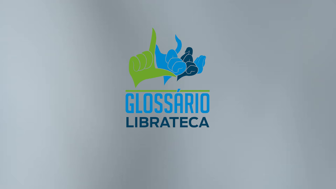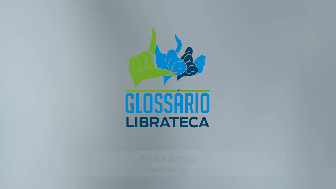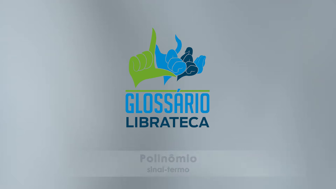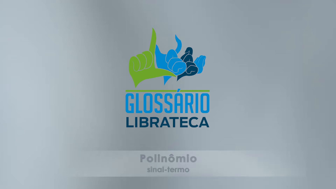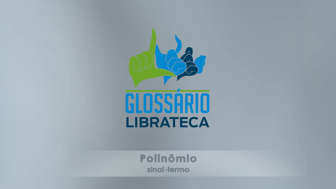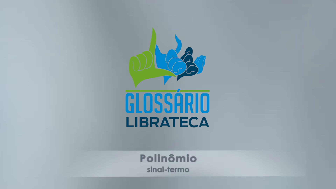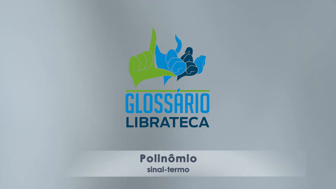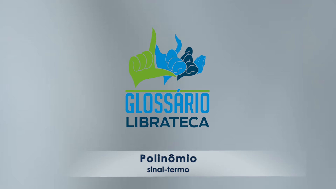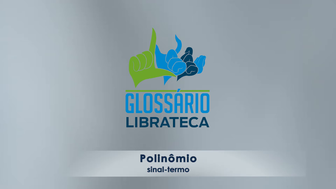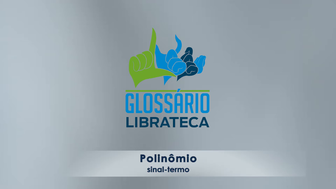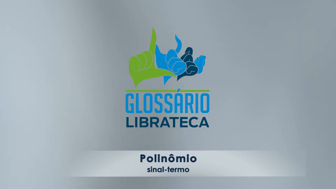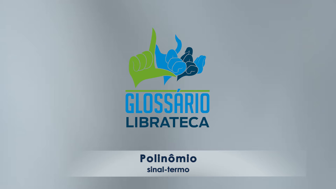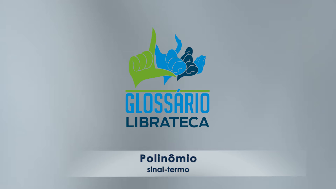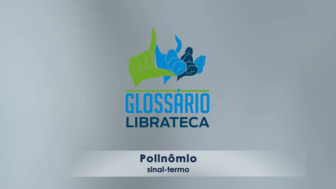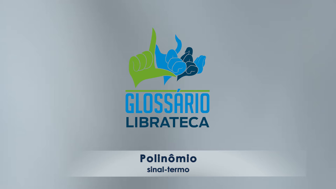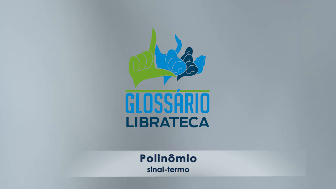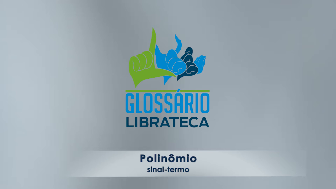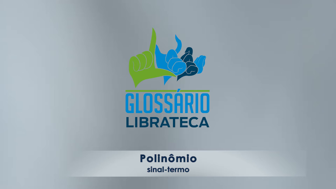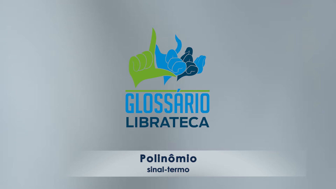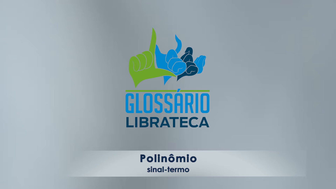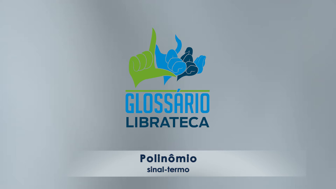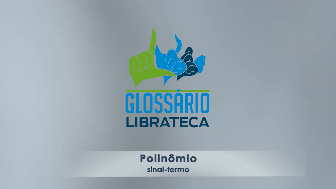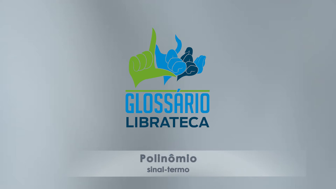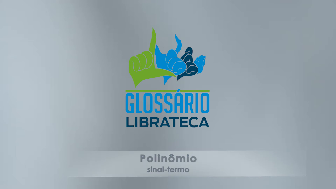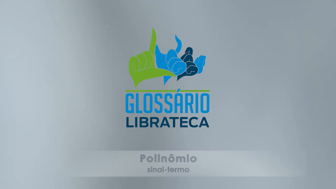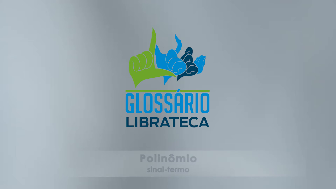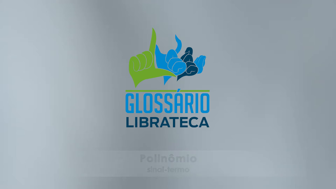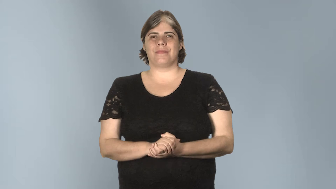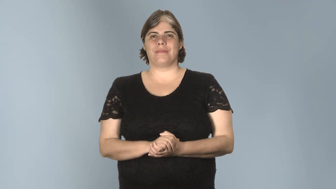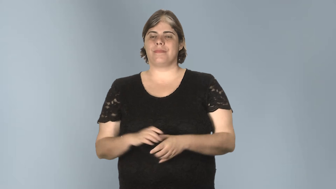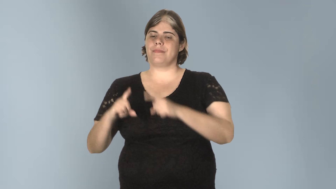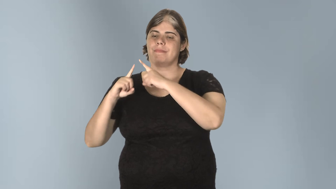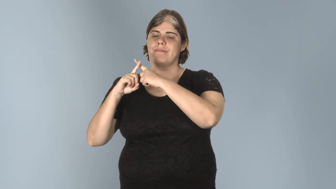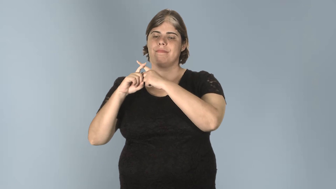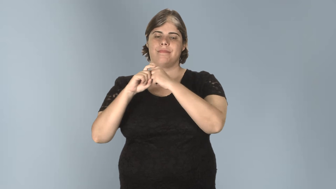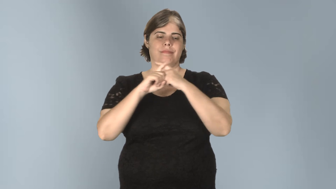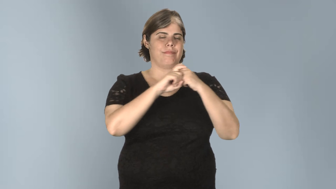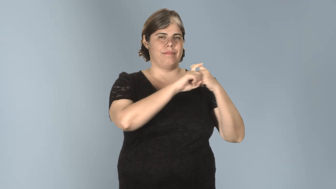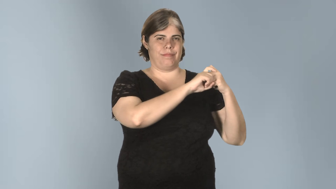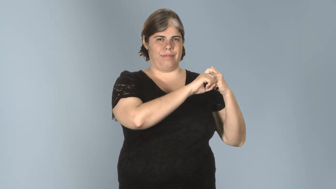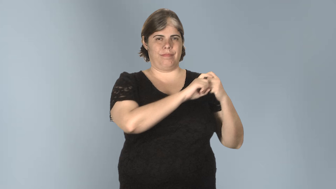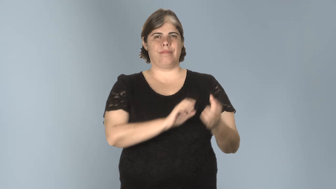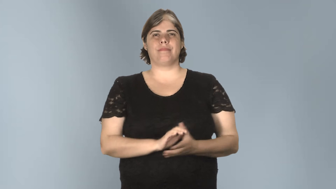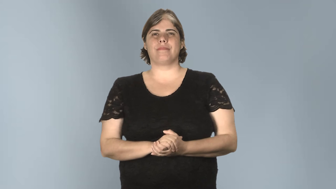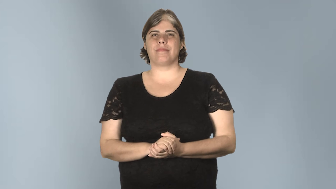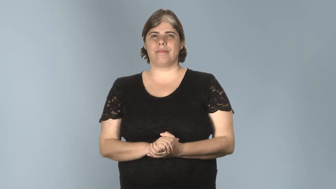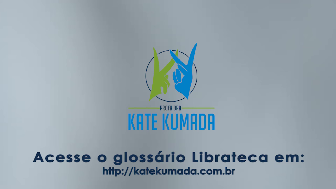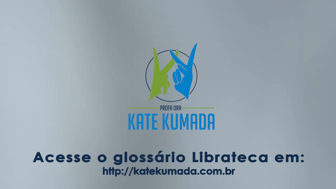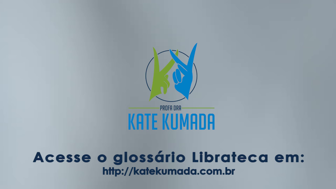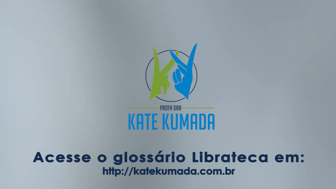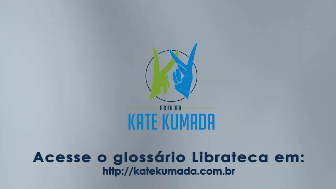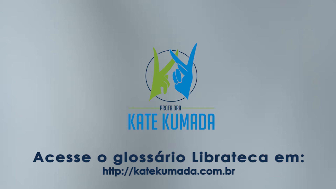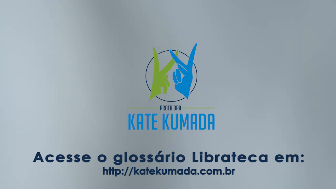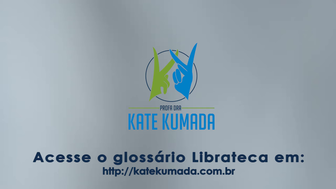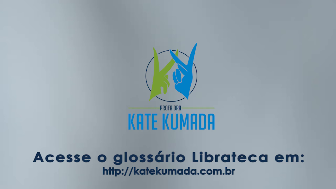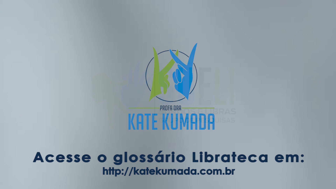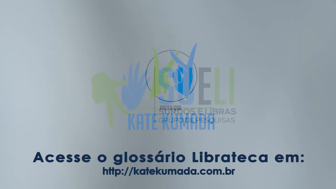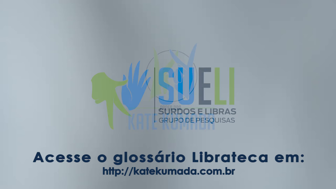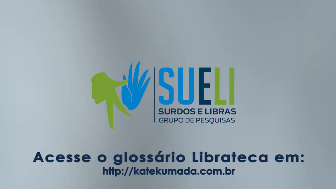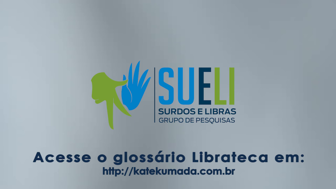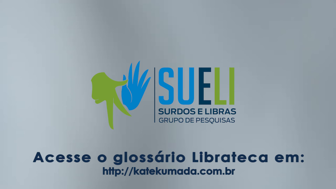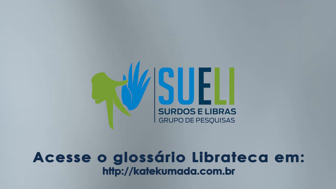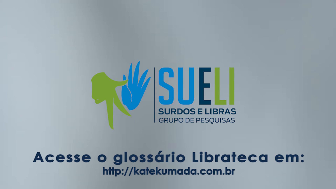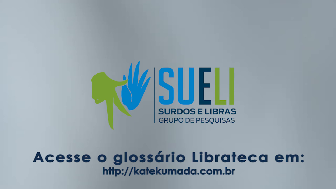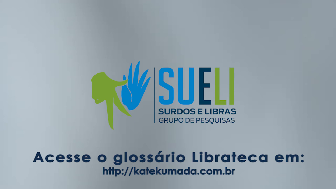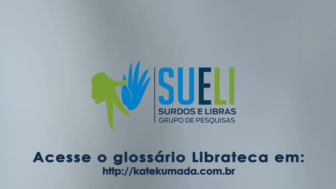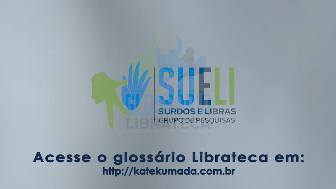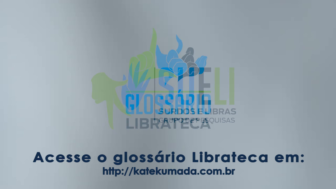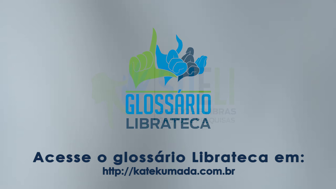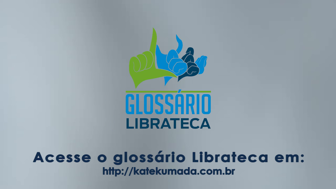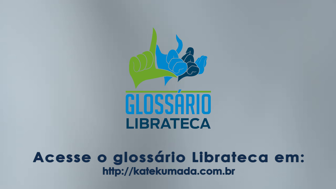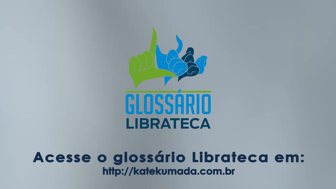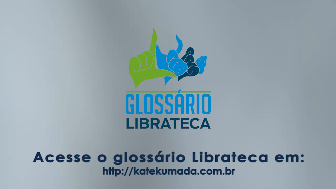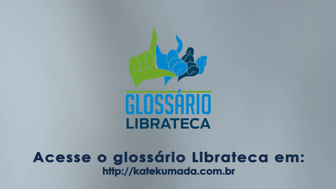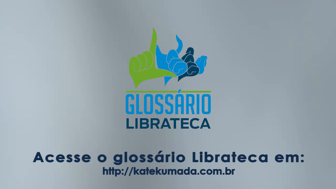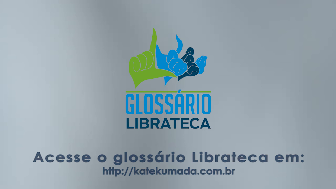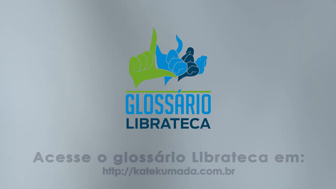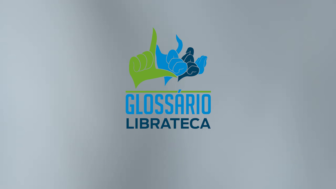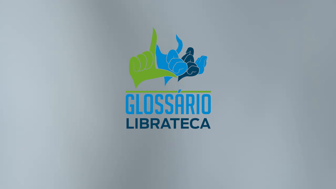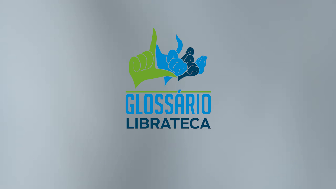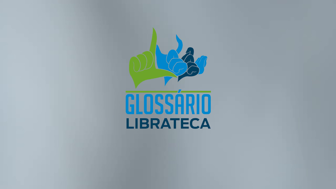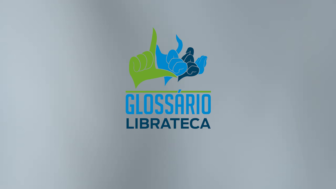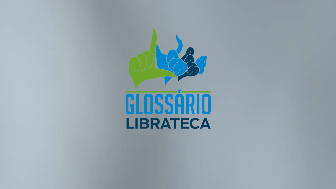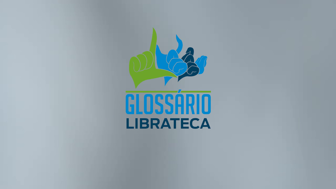Polinômio